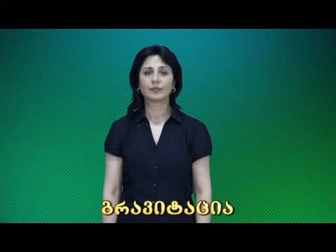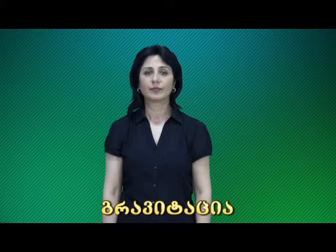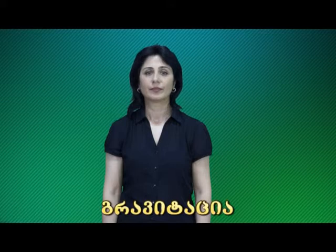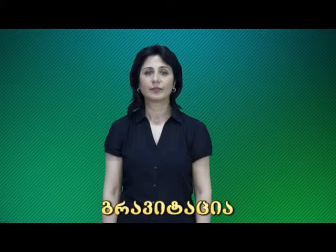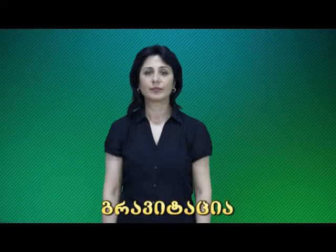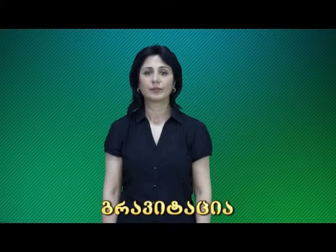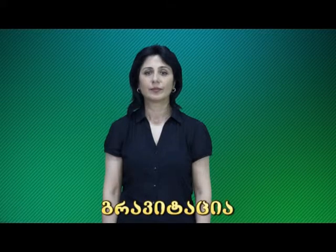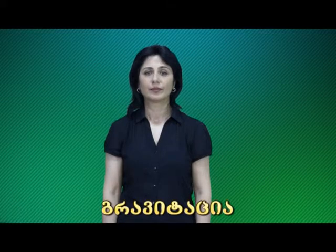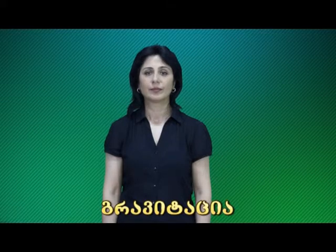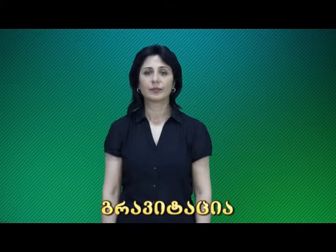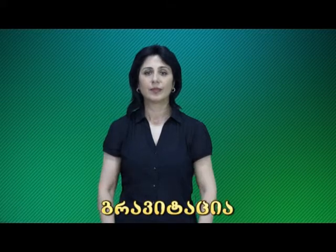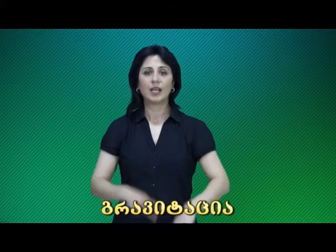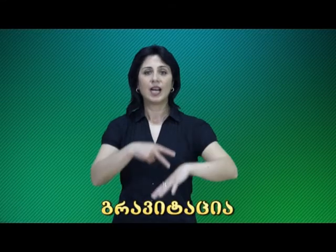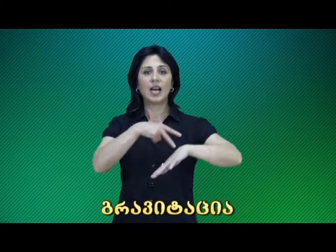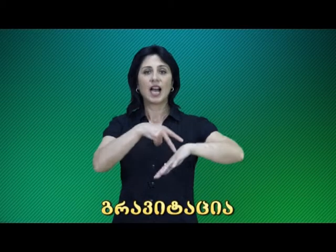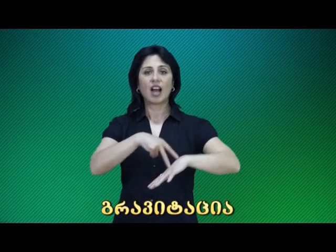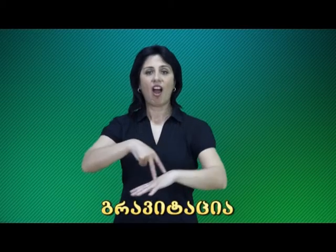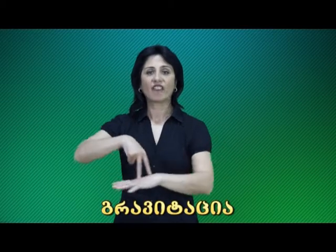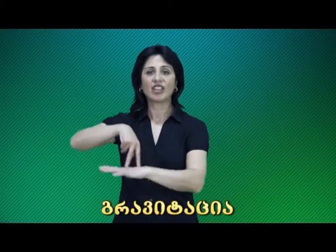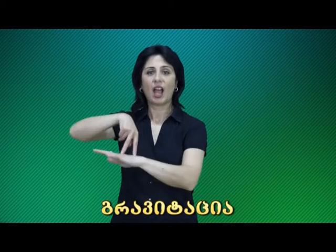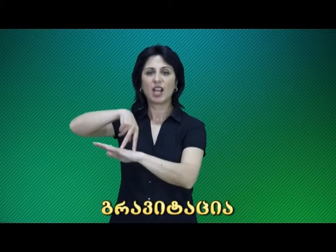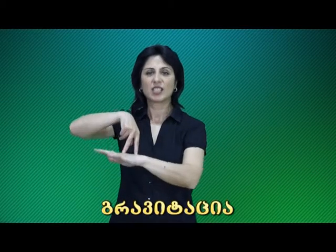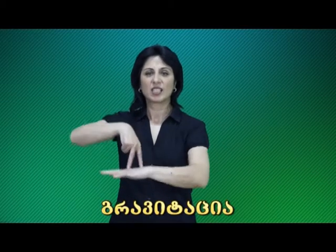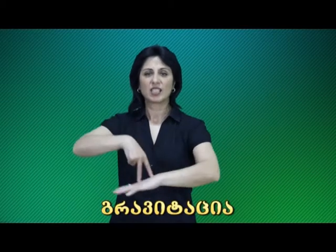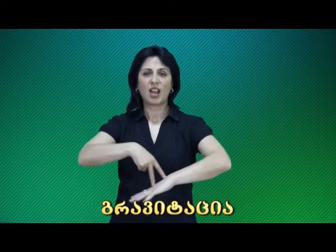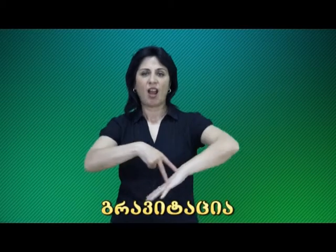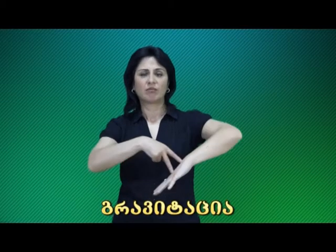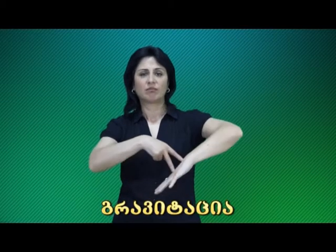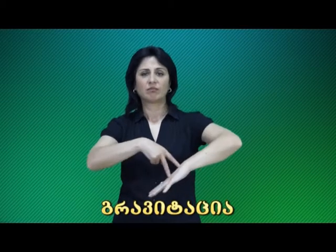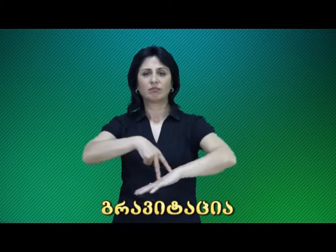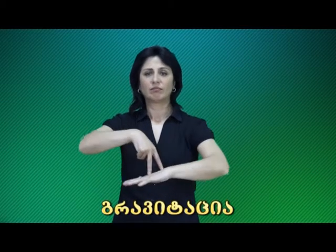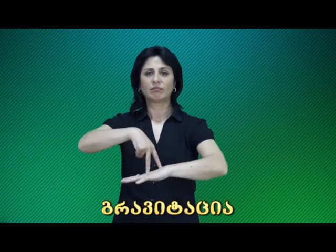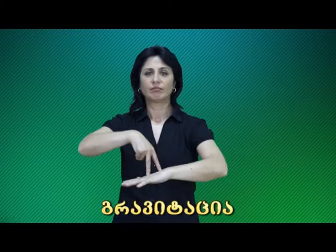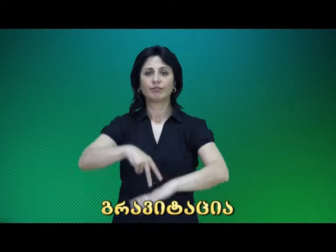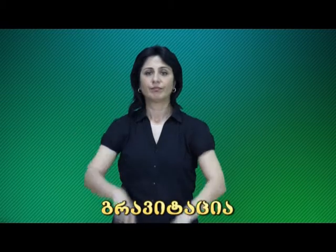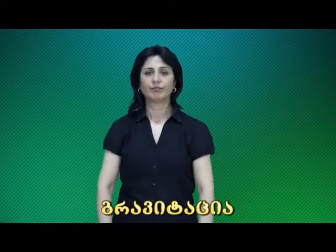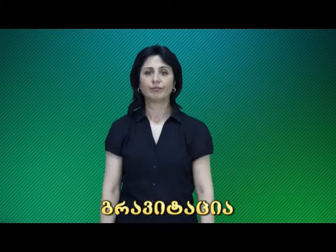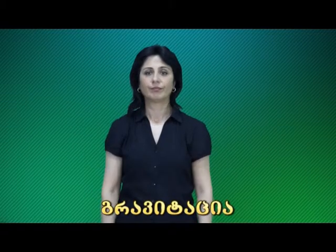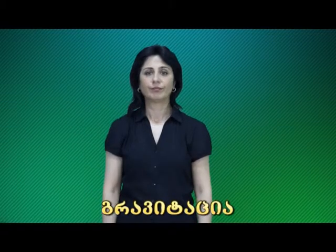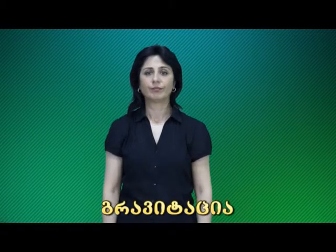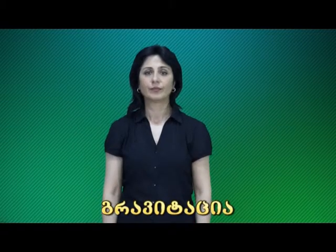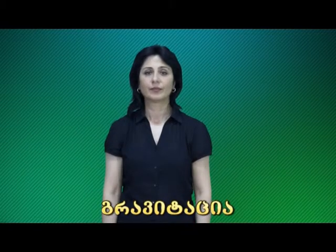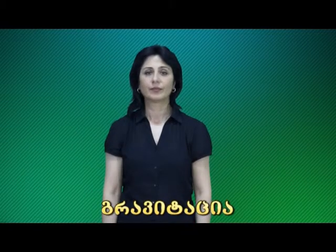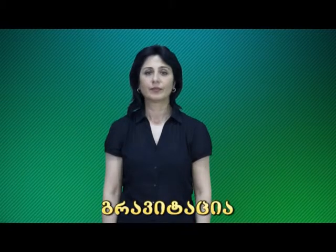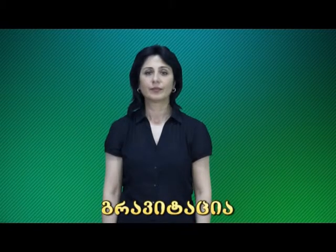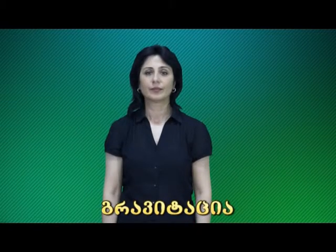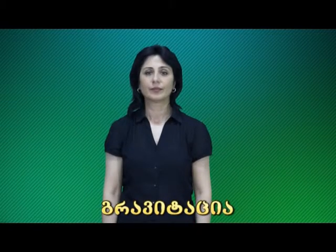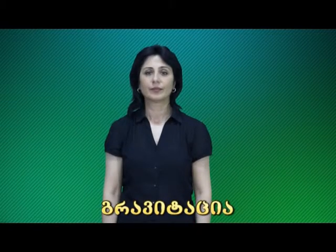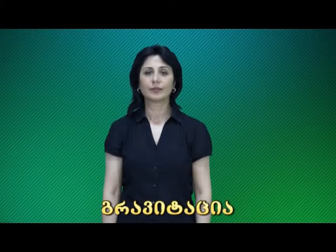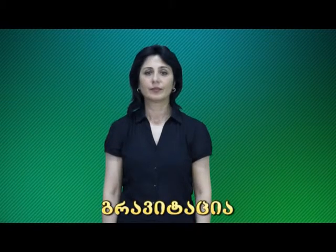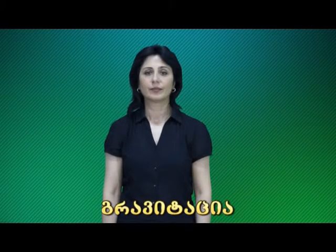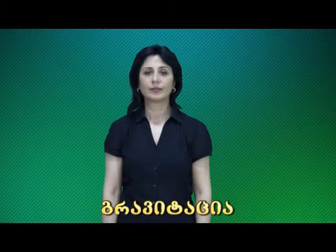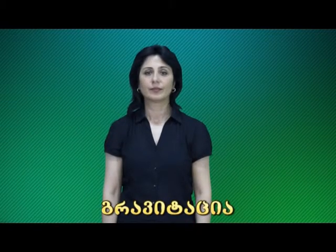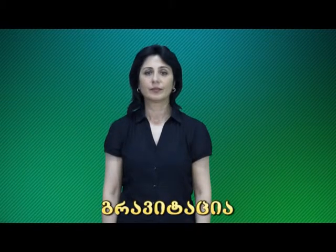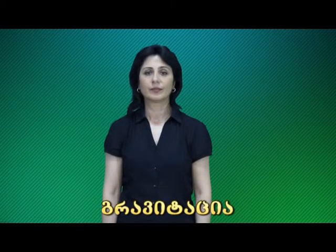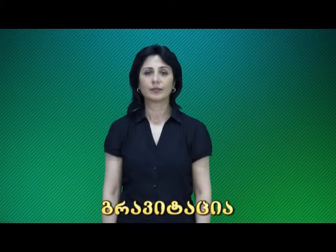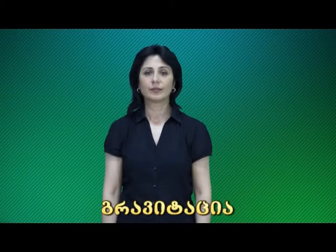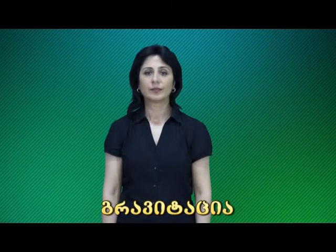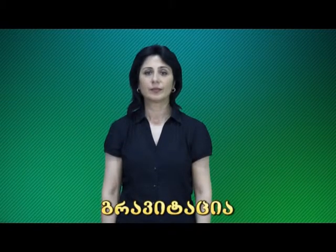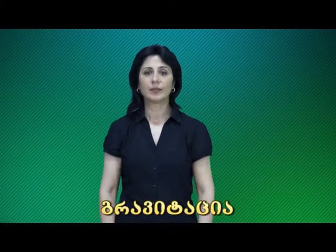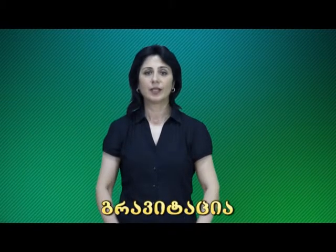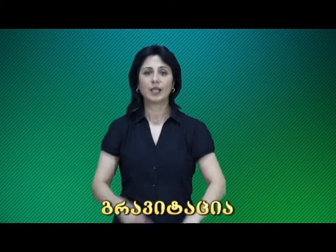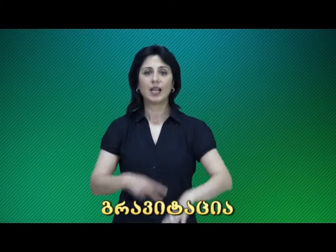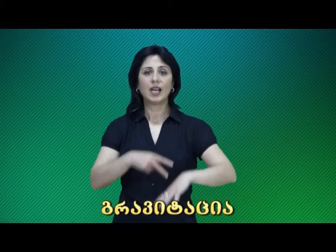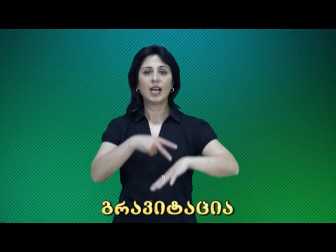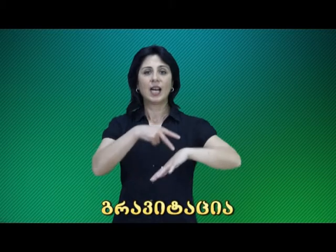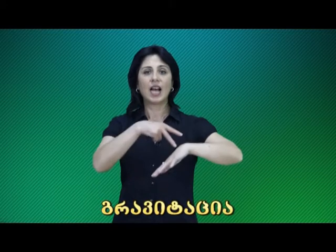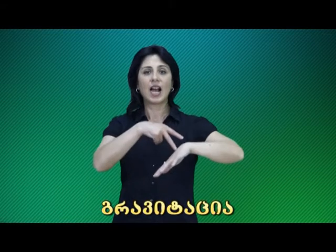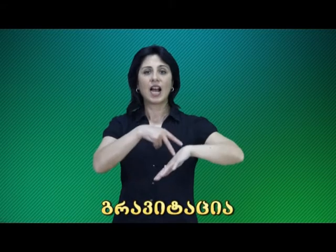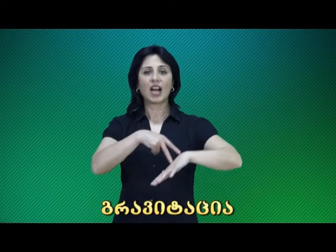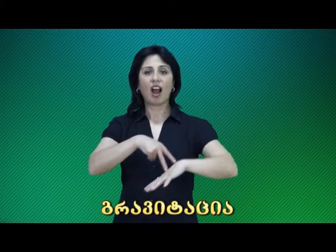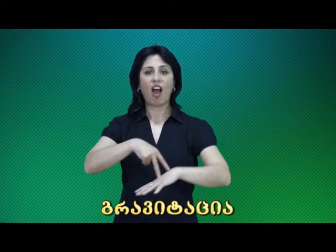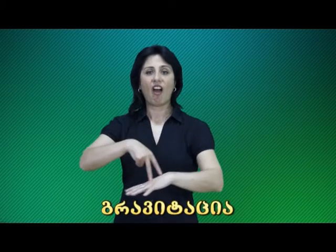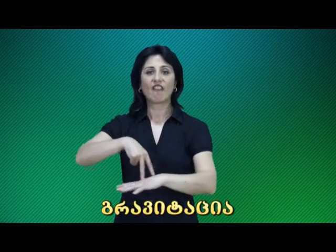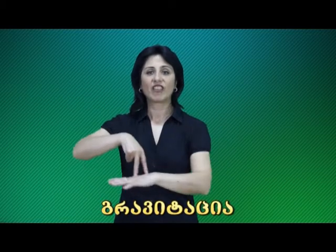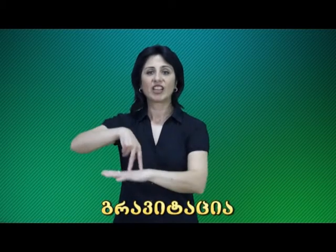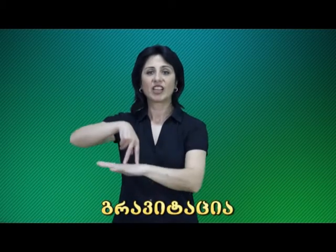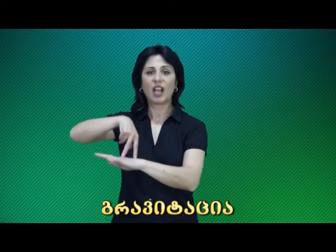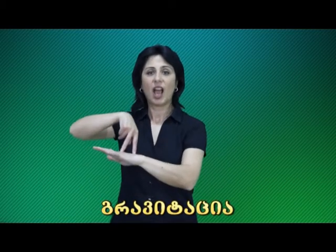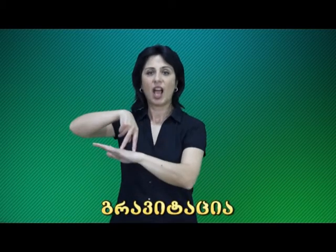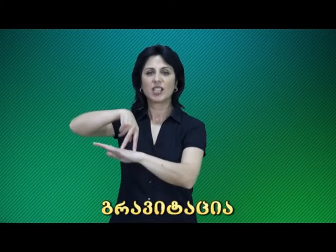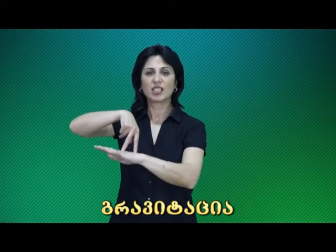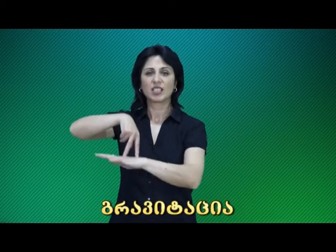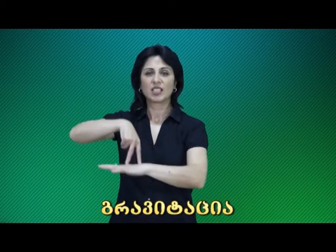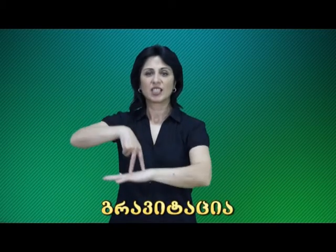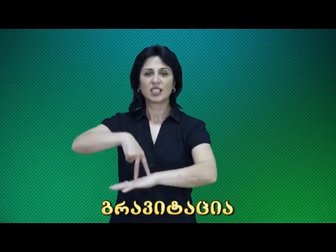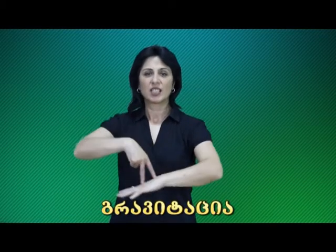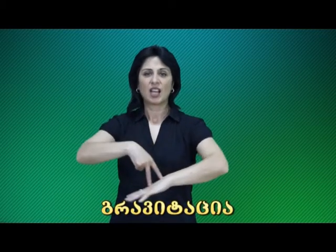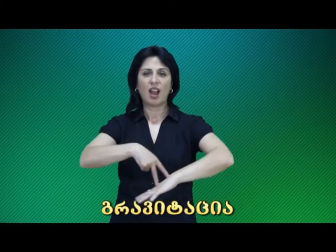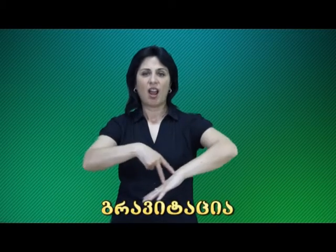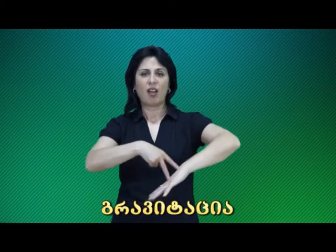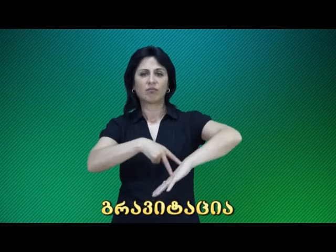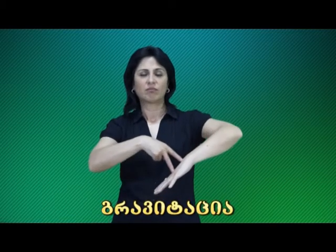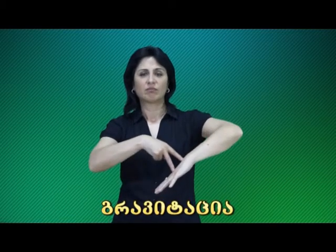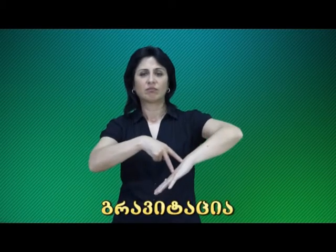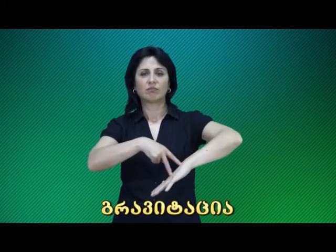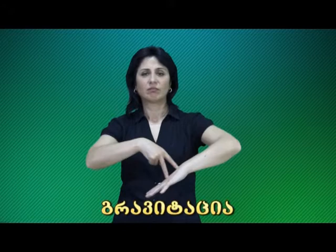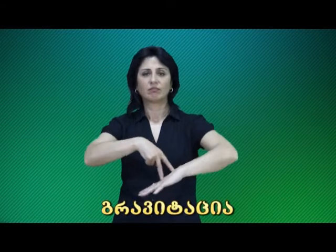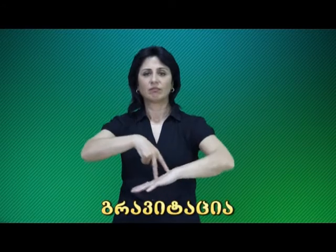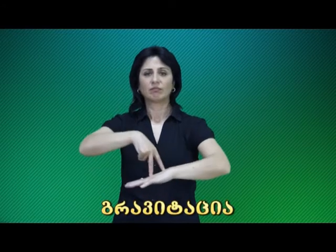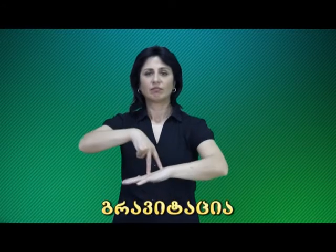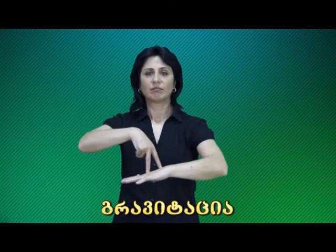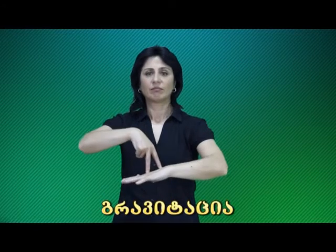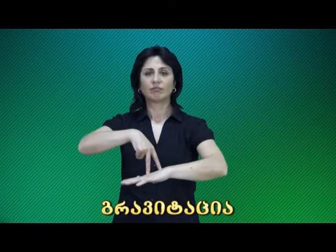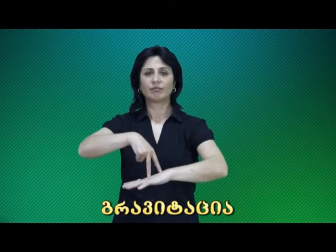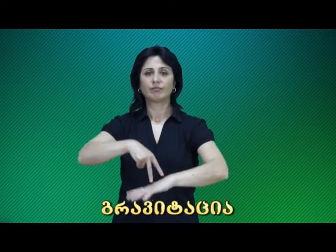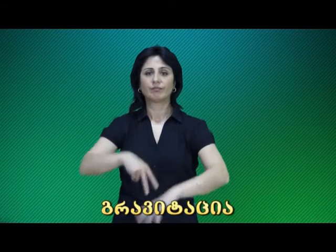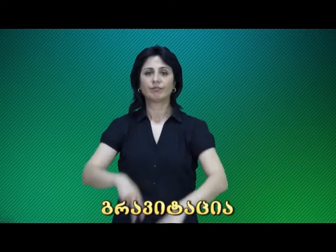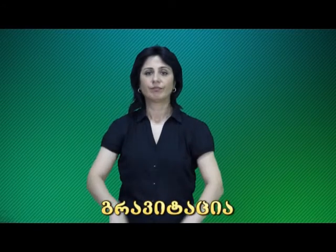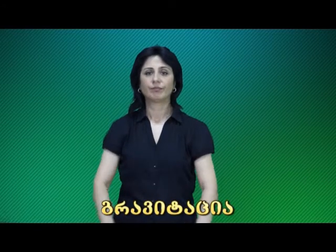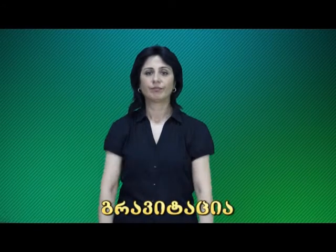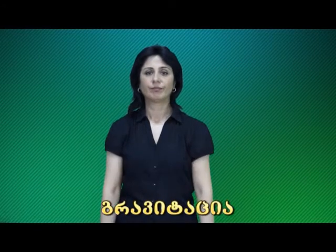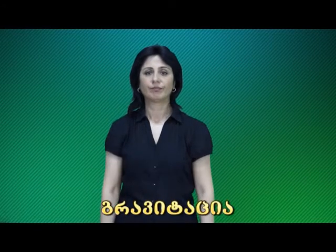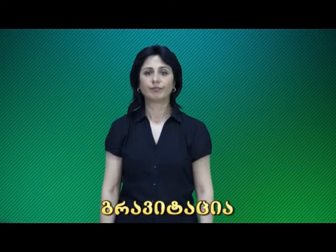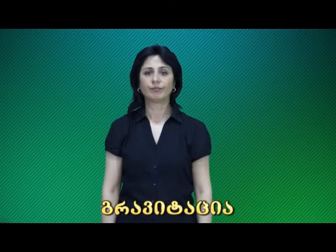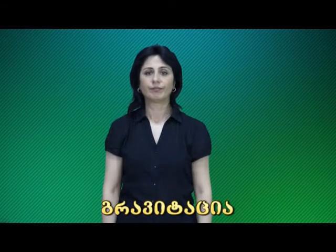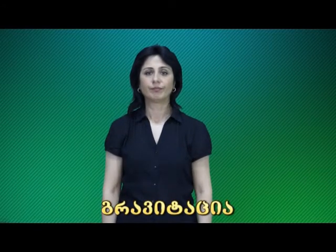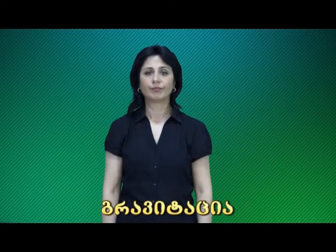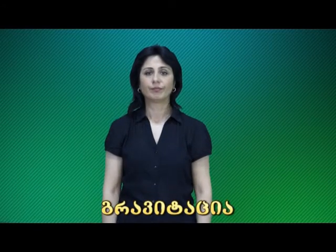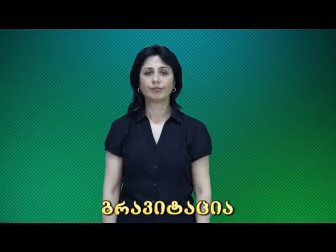გრავიტაცია